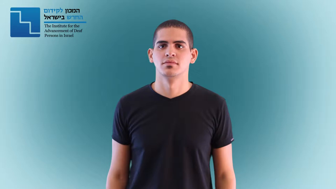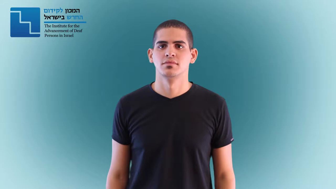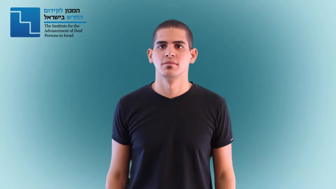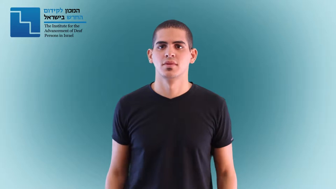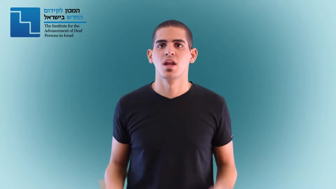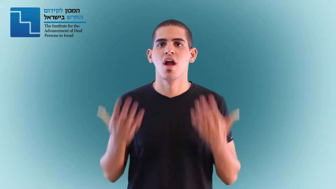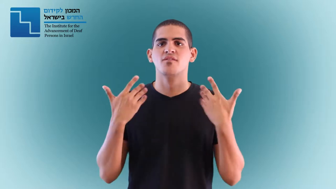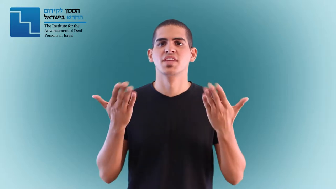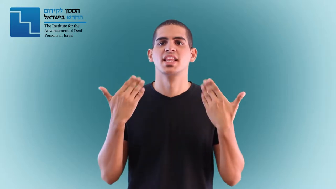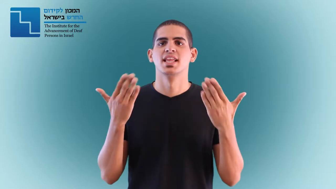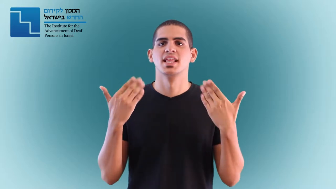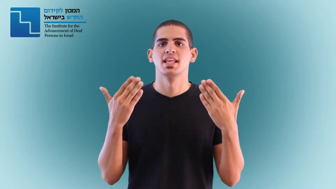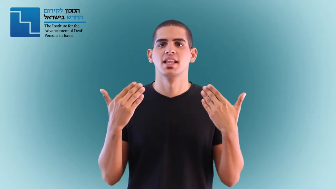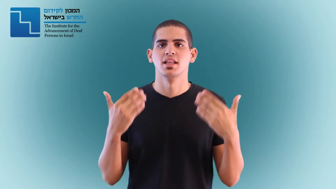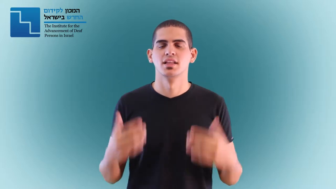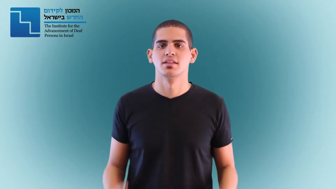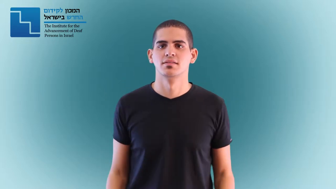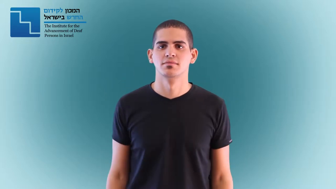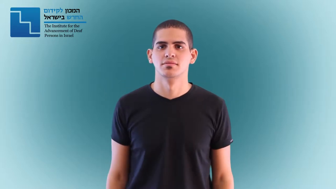אוויר